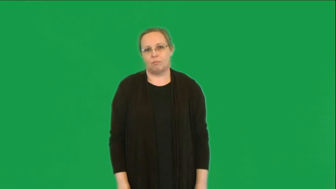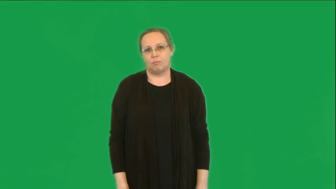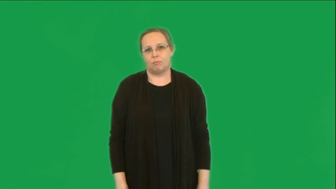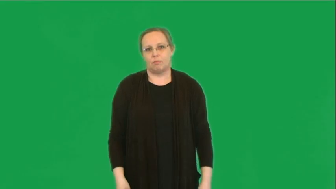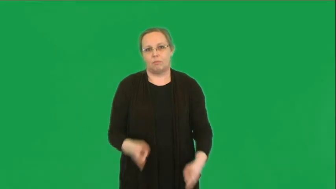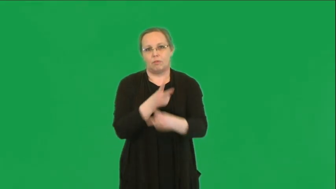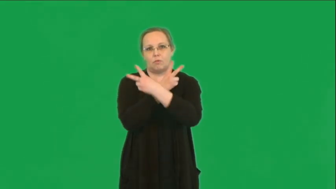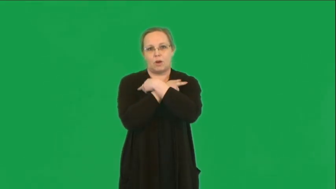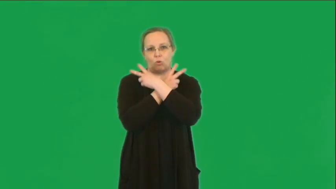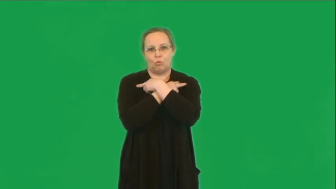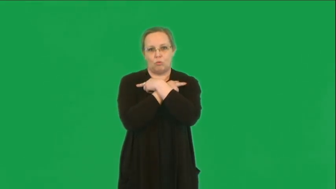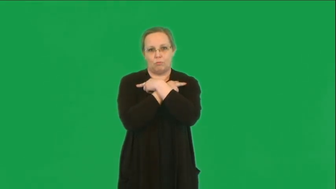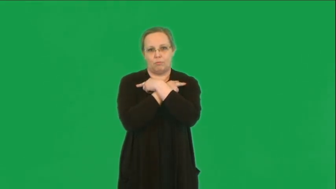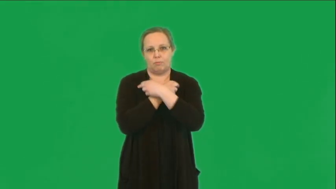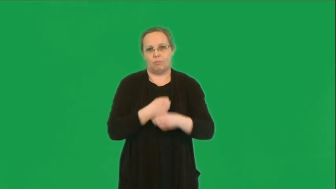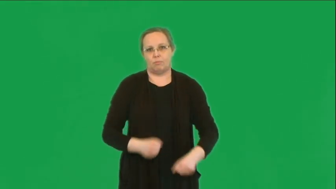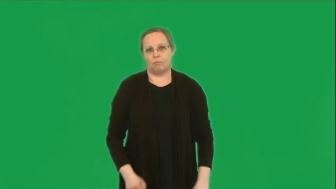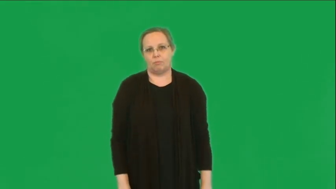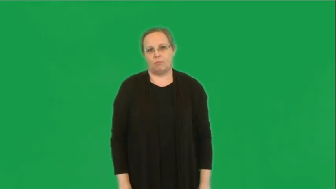fartuch